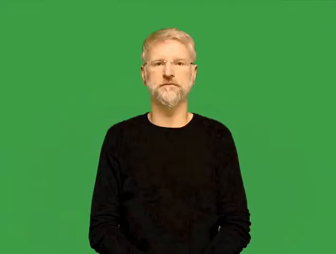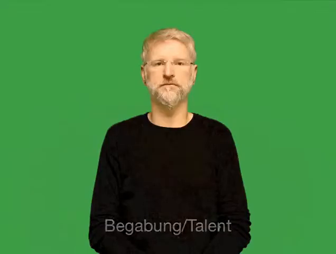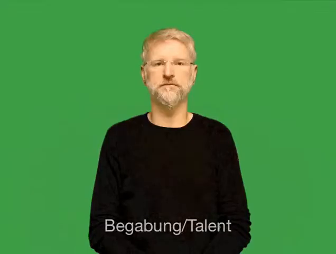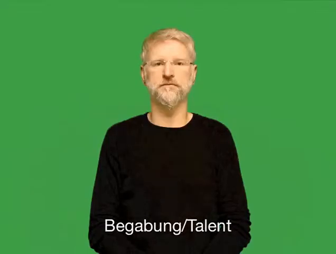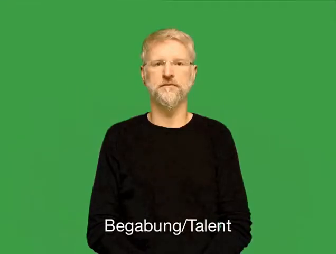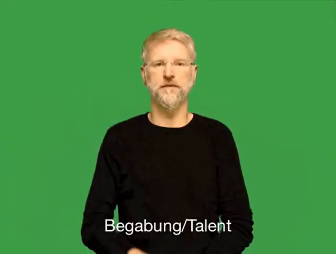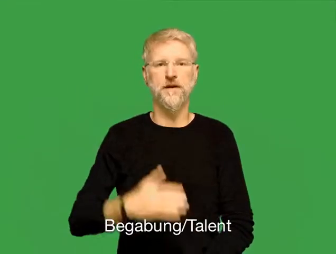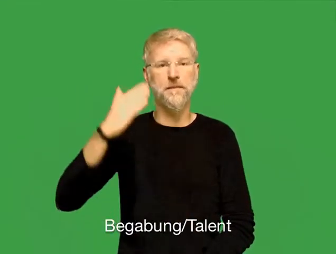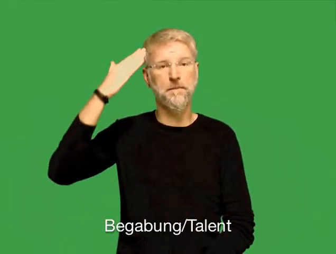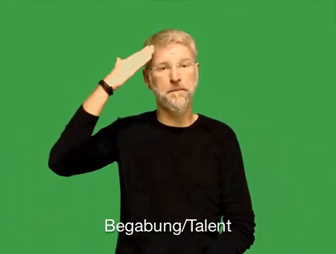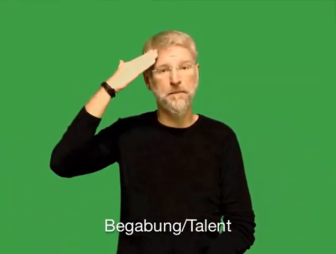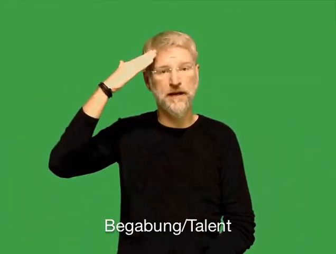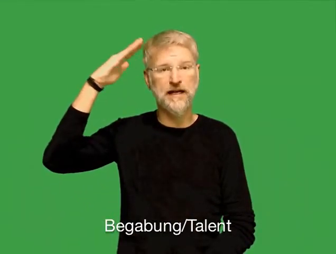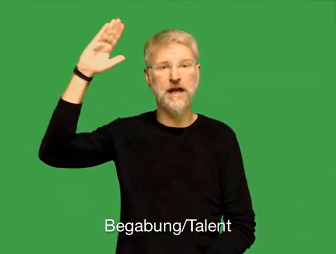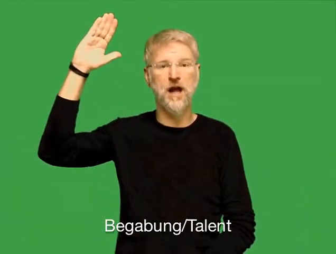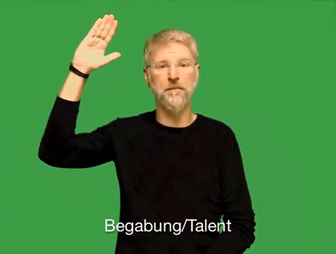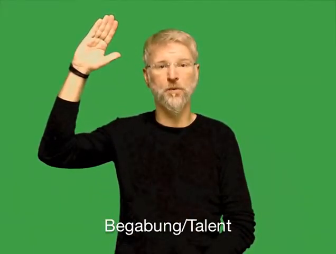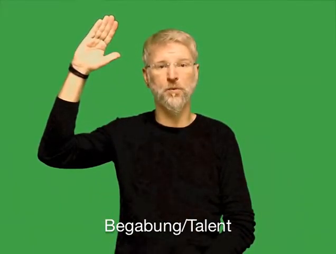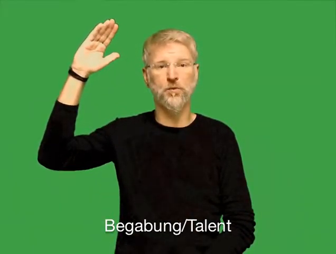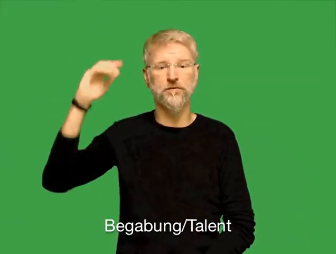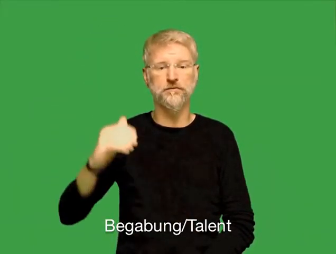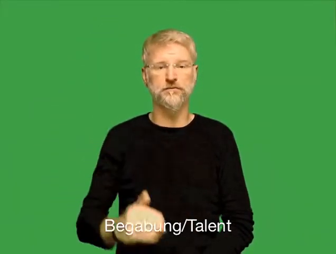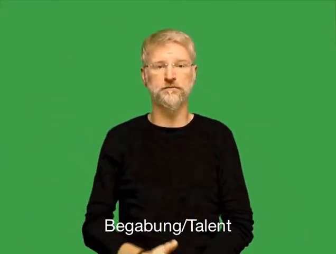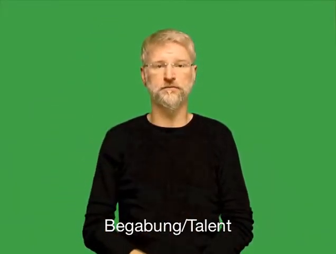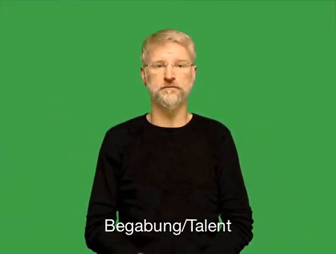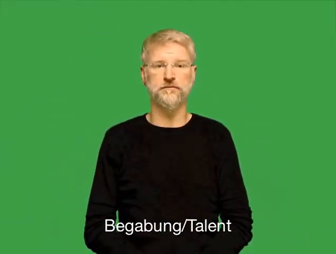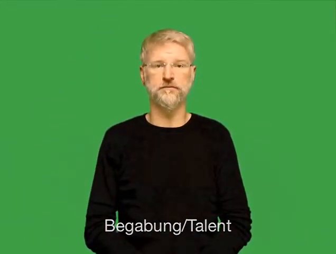Begabung